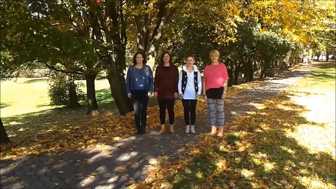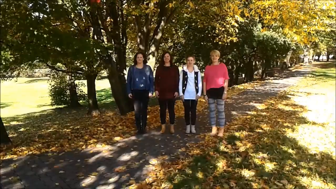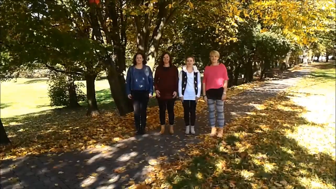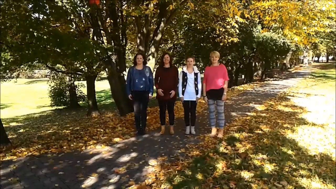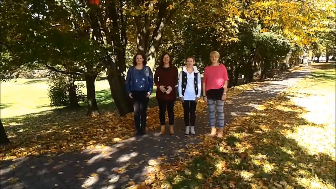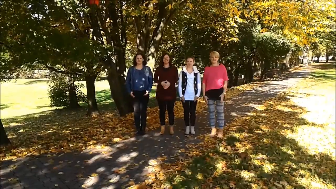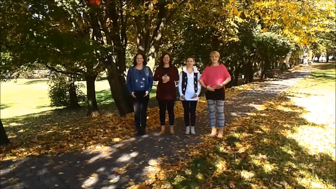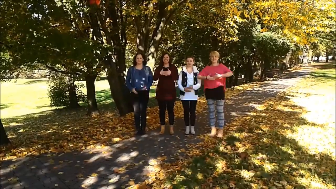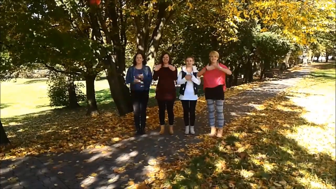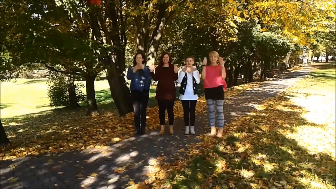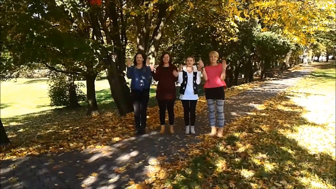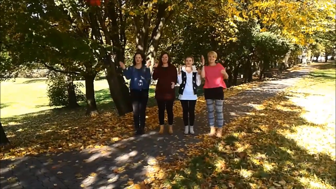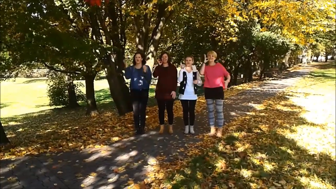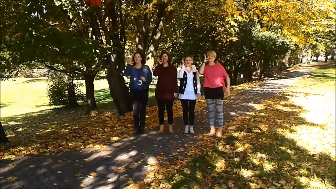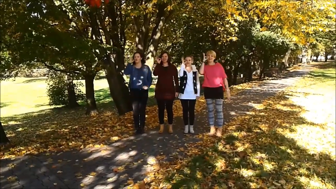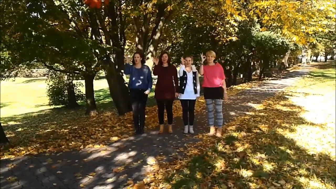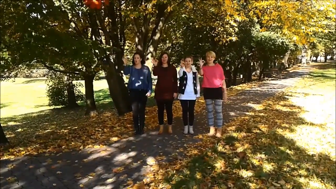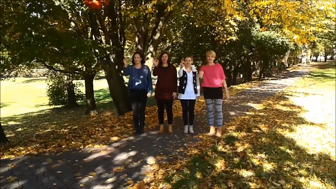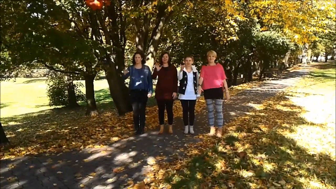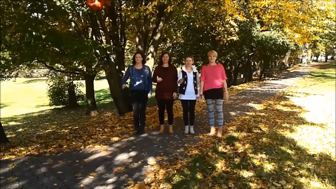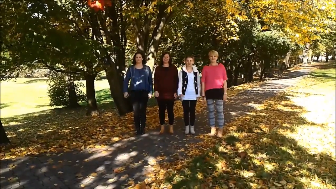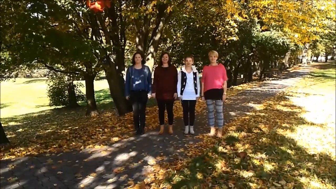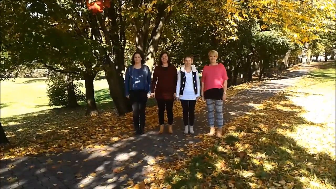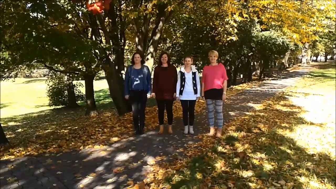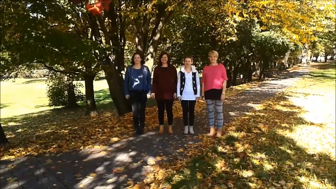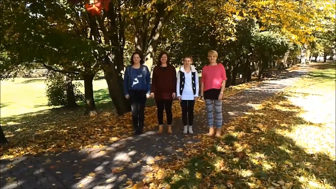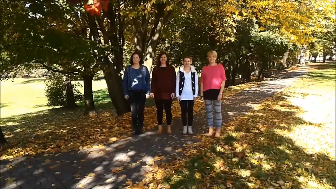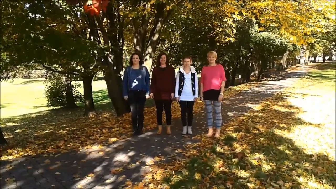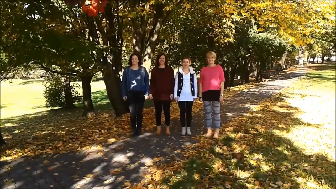Dzień dobry!